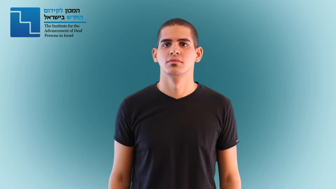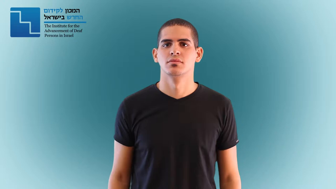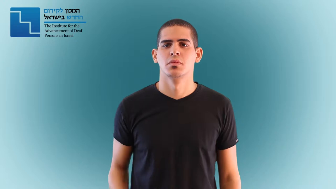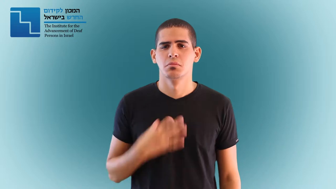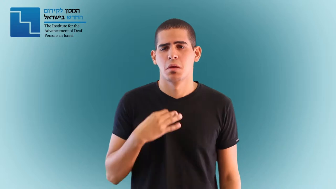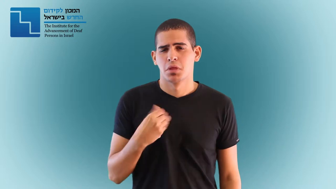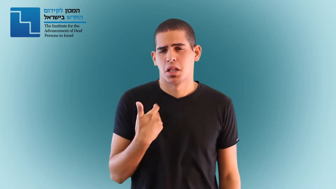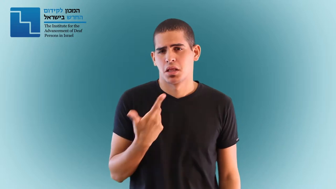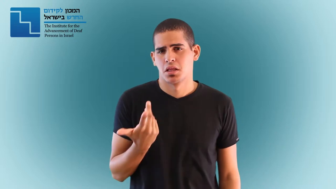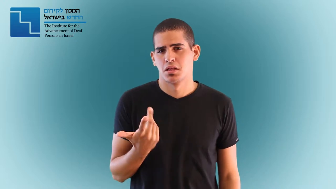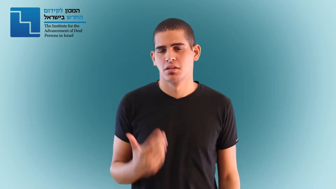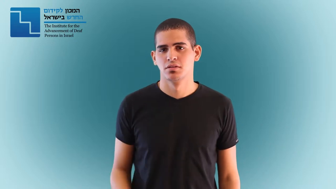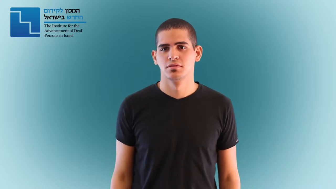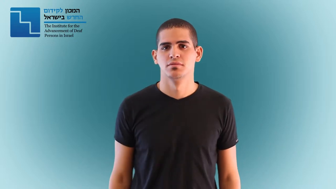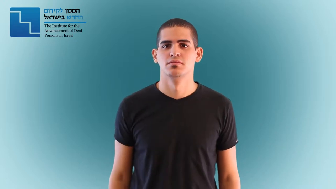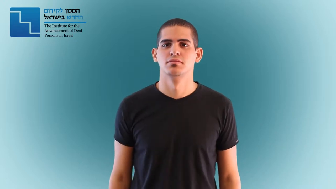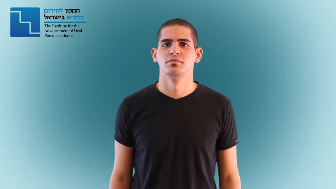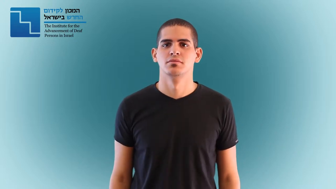לא אכפת לי